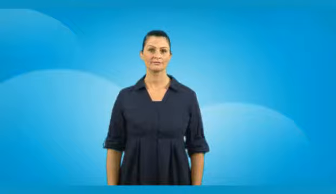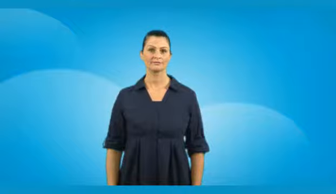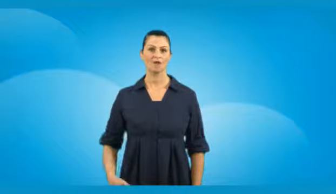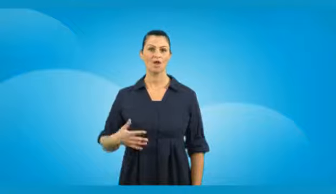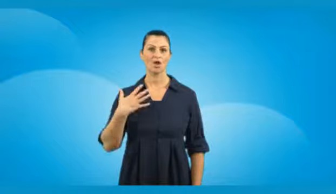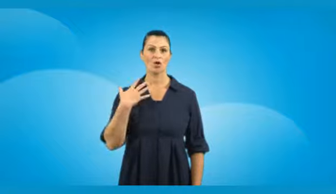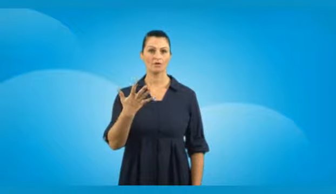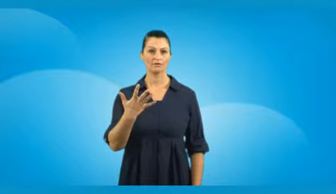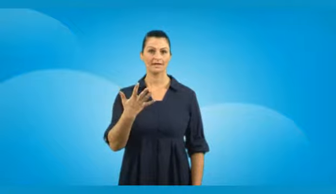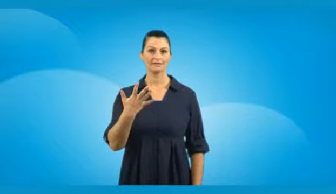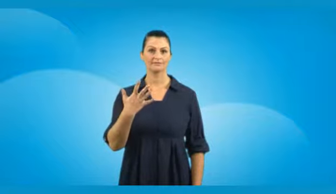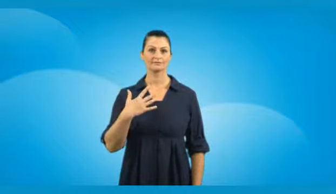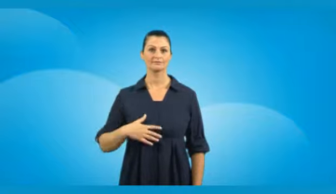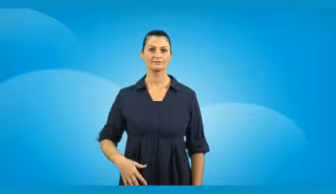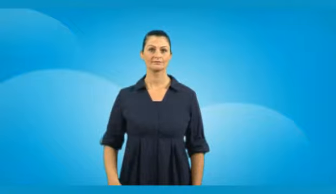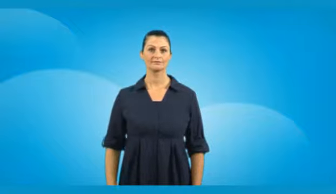50